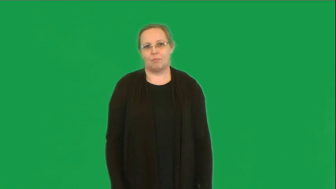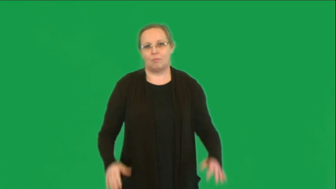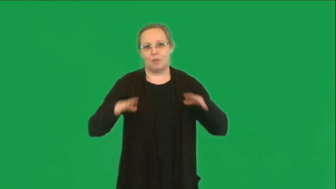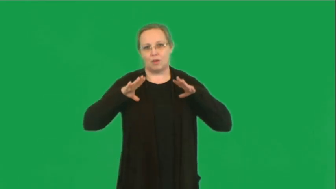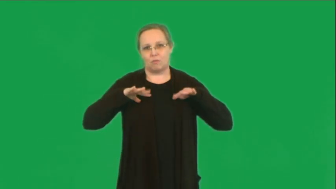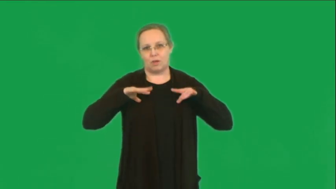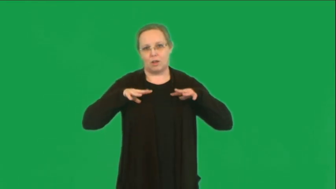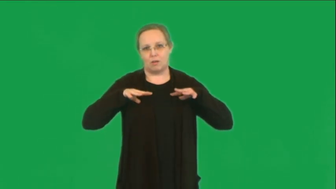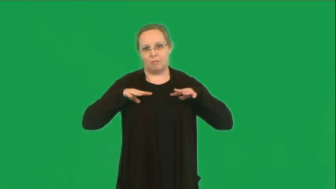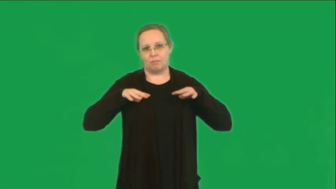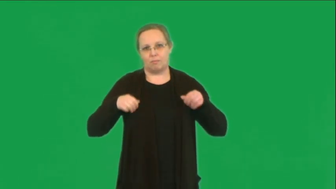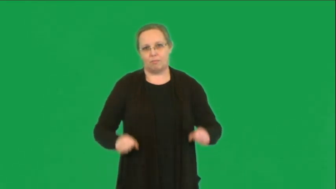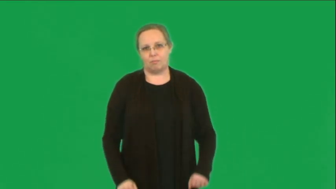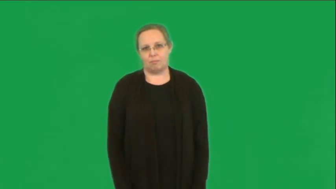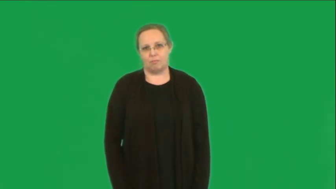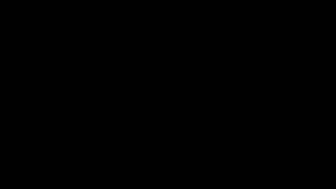ferie